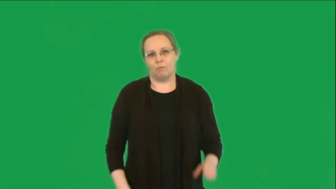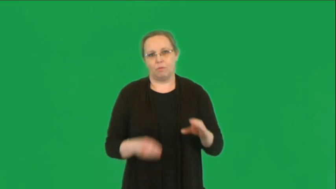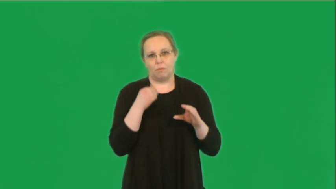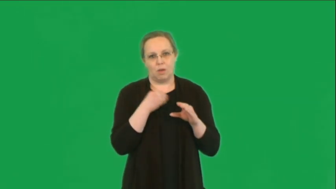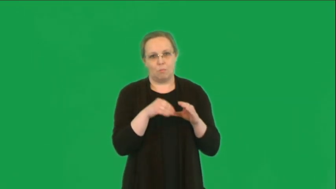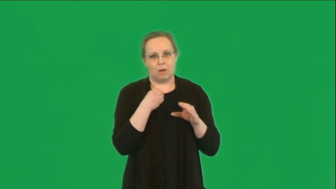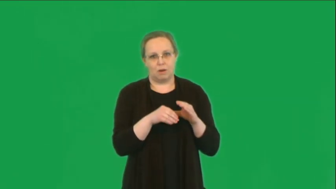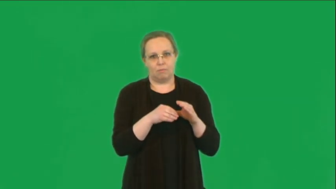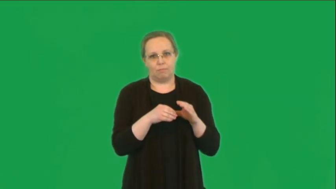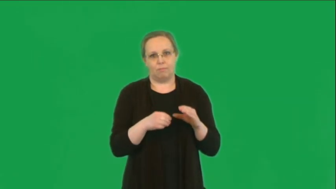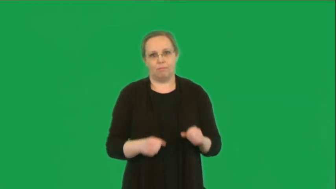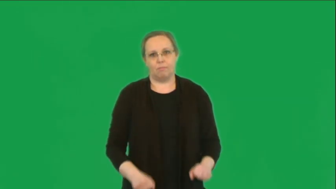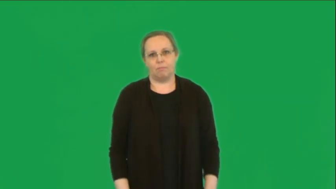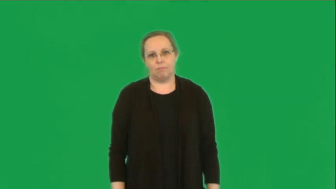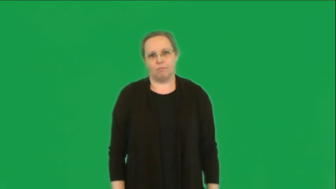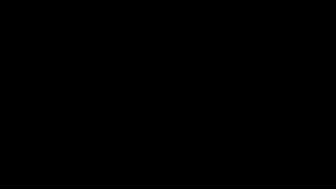email